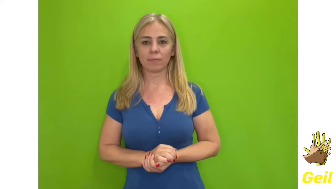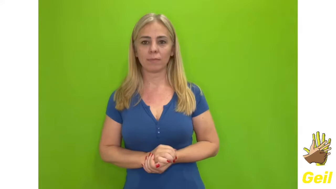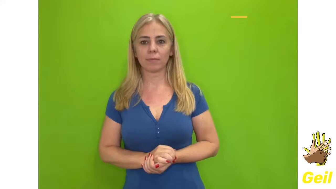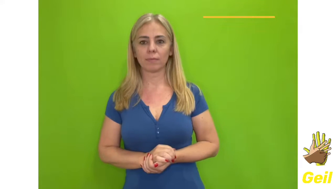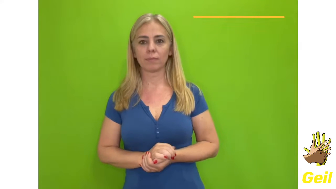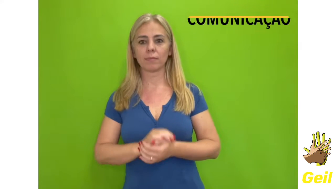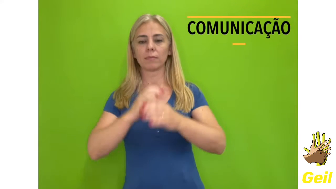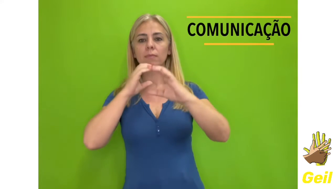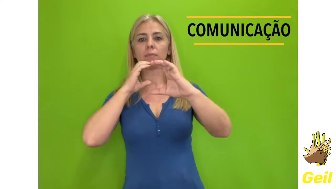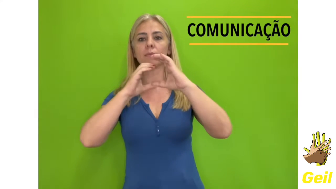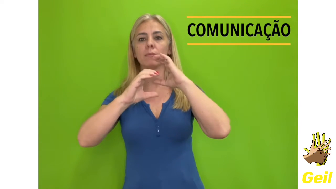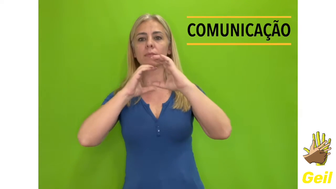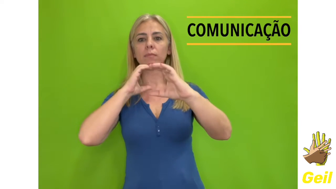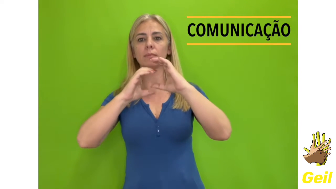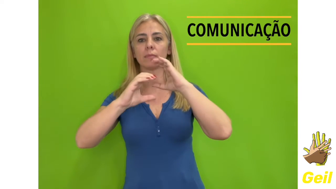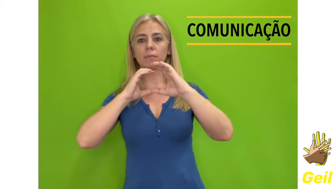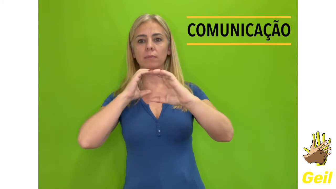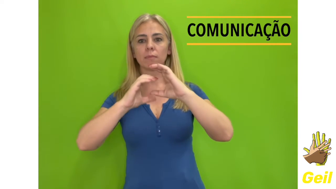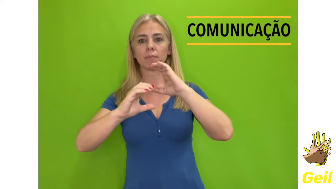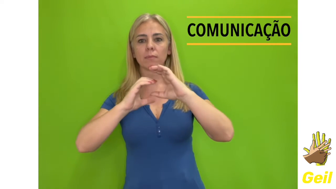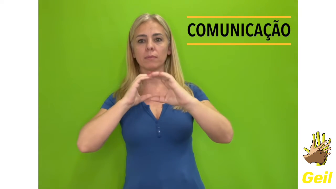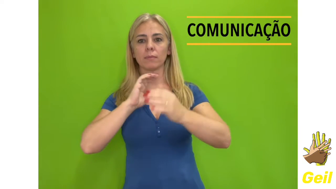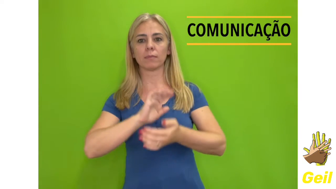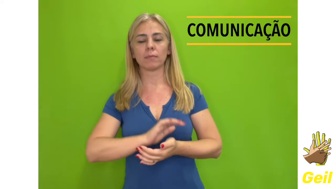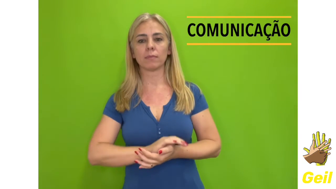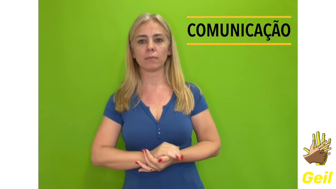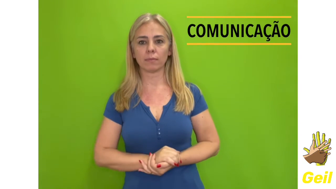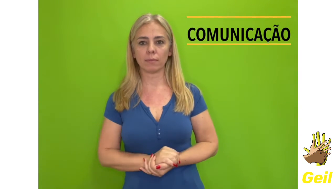Comunicação